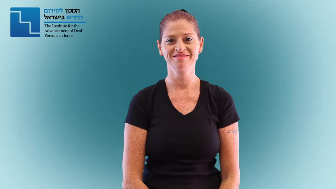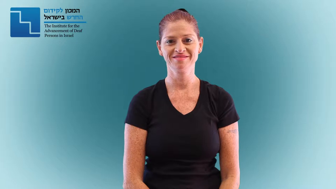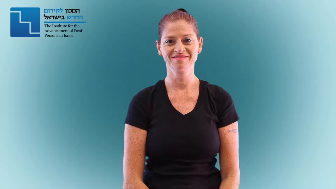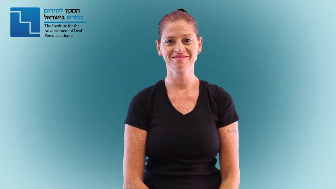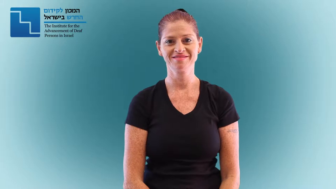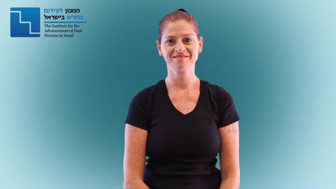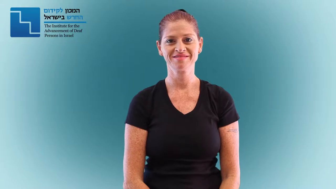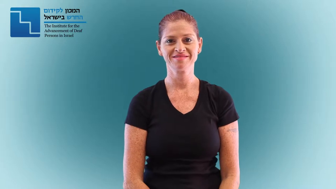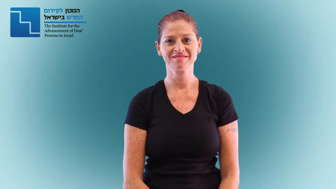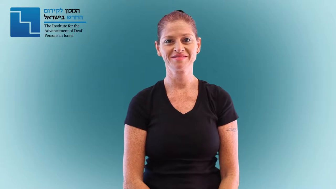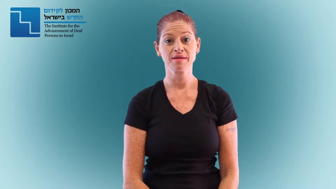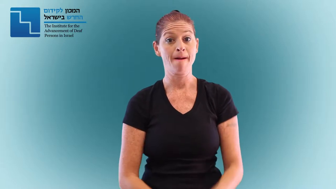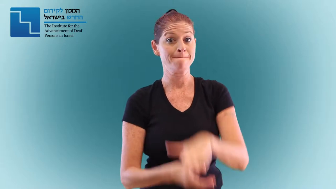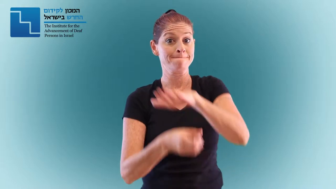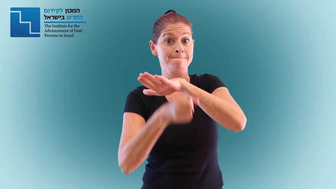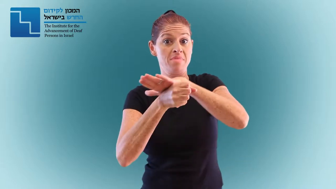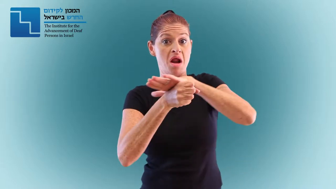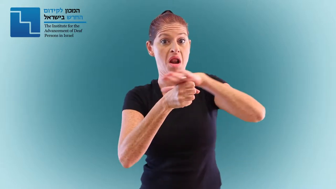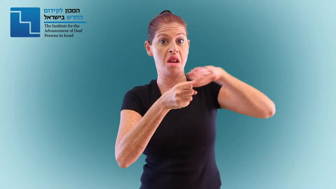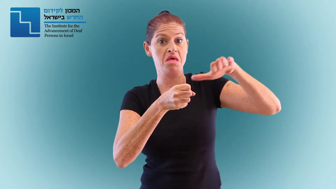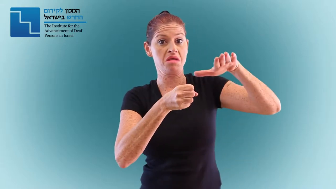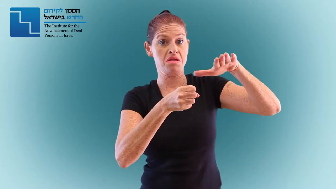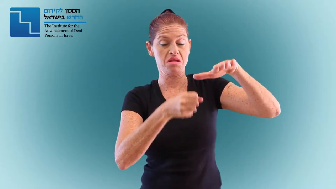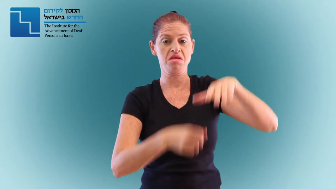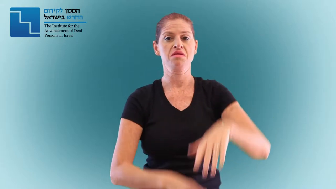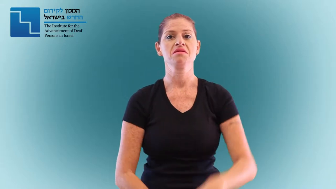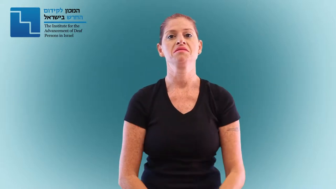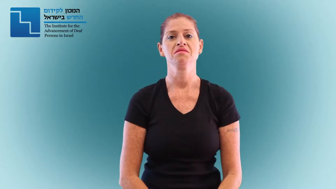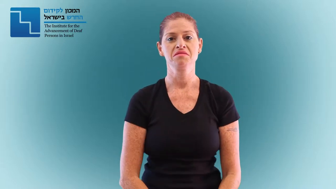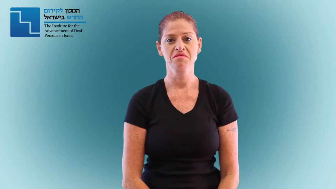מלא